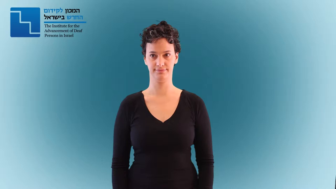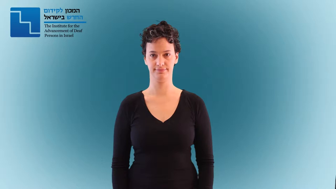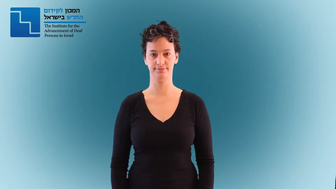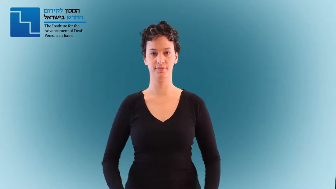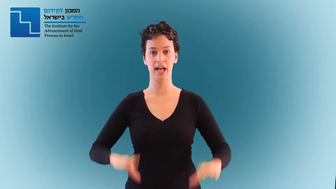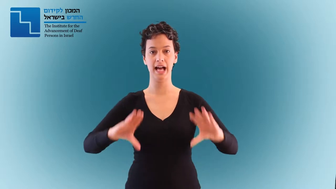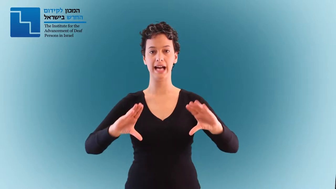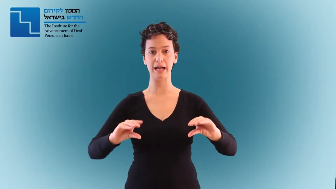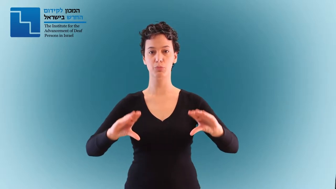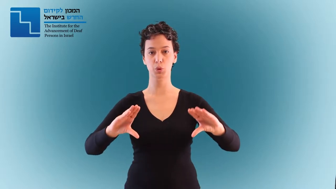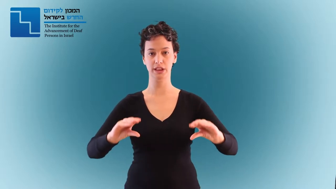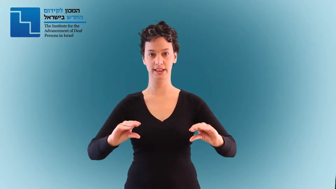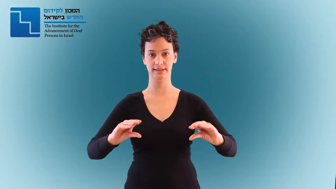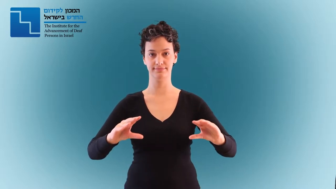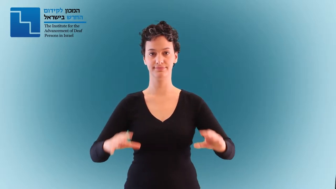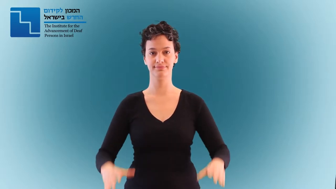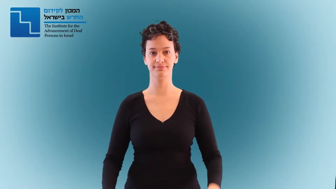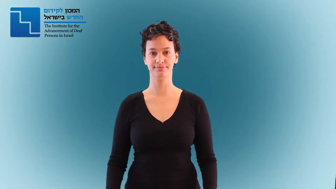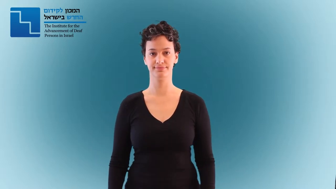ריפוד